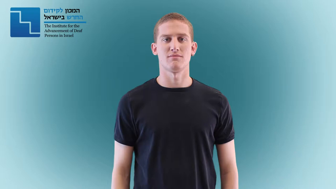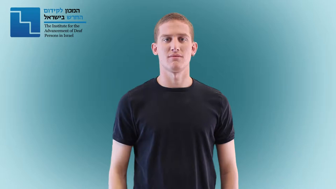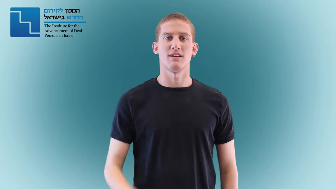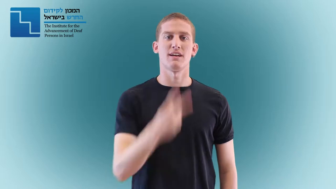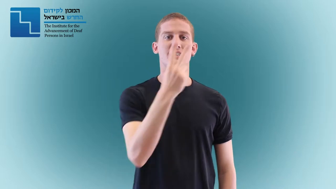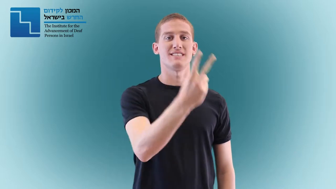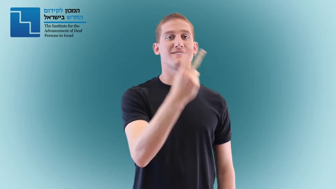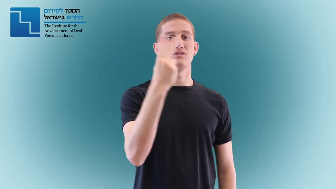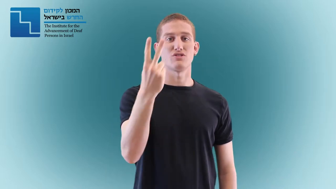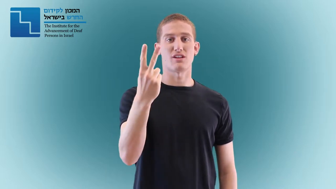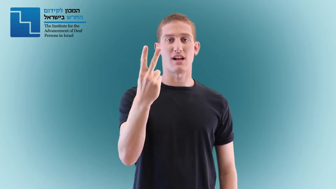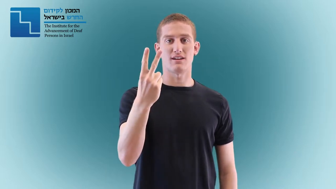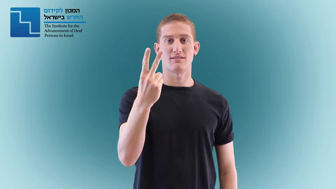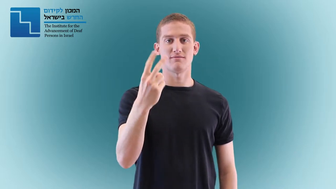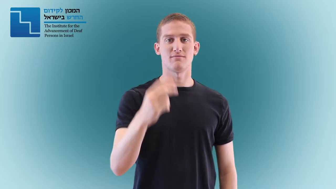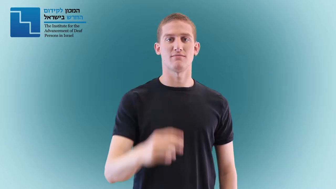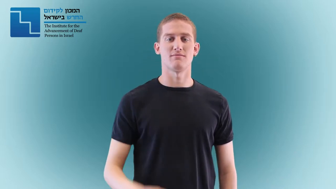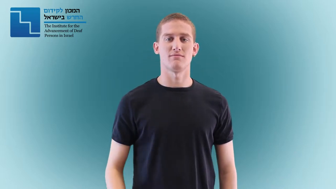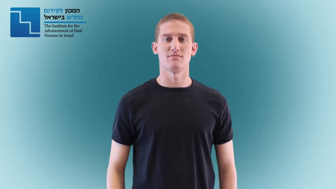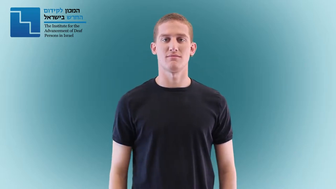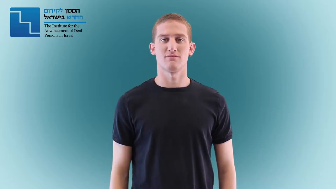עשרים ושתיים